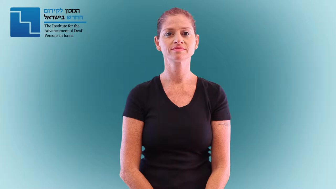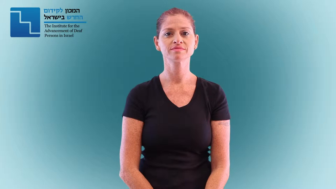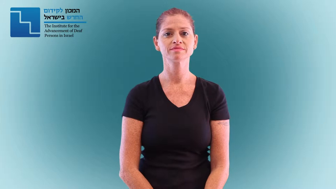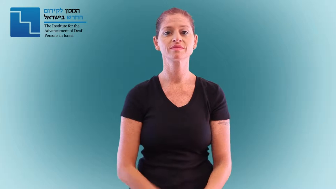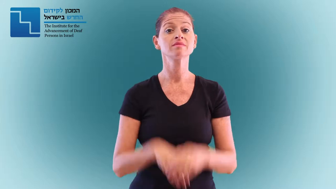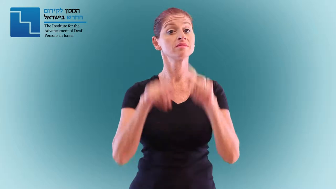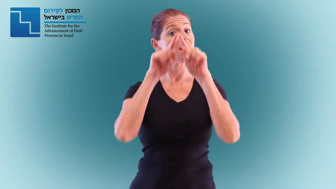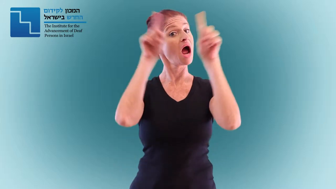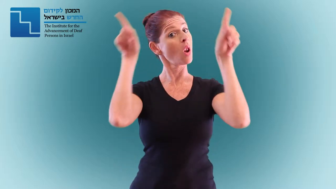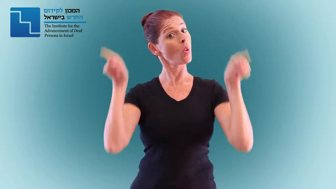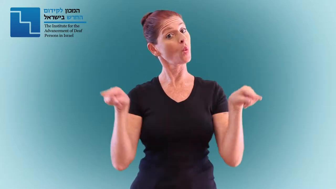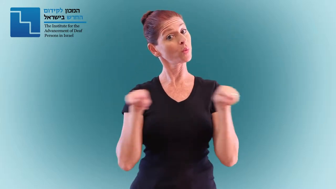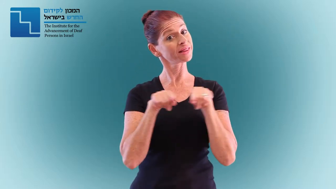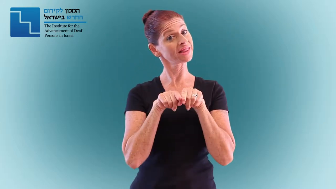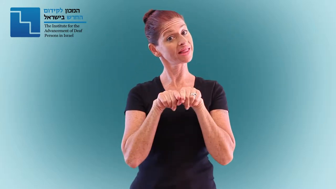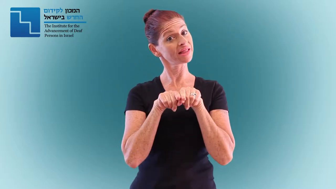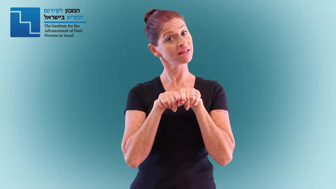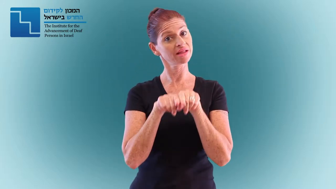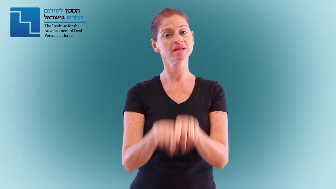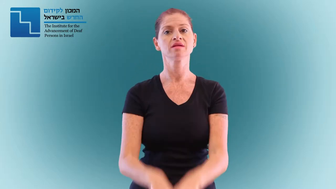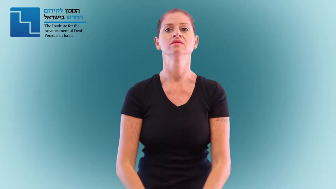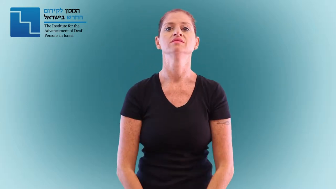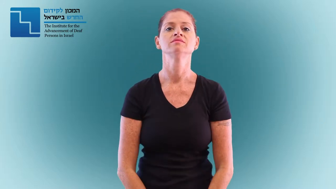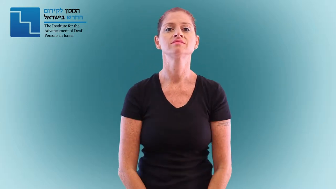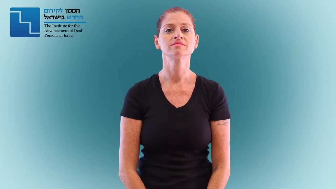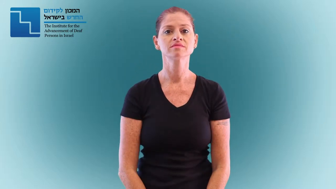חלון